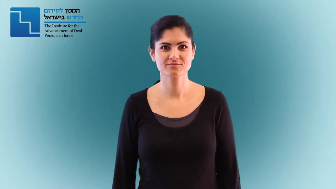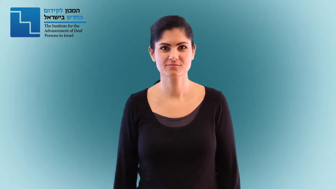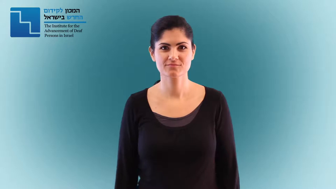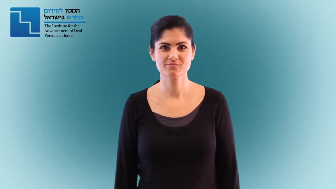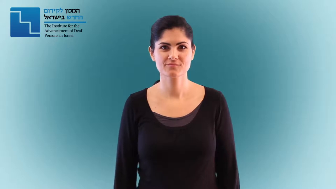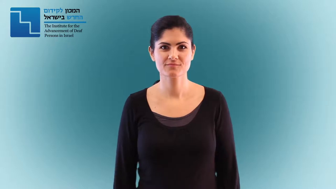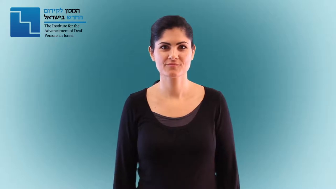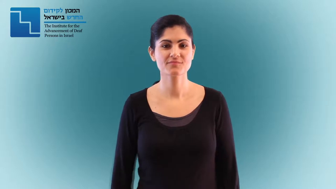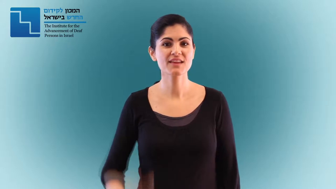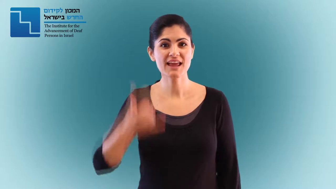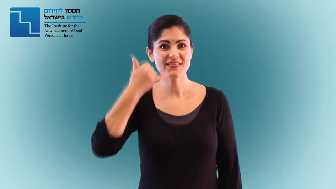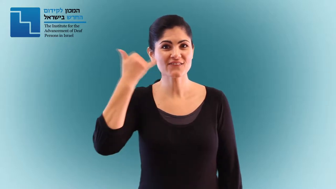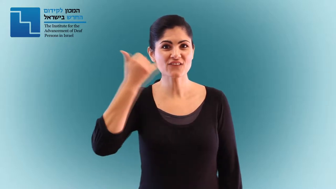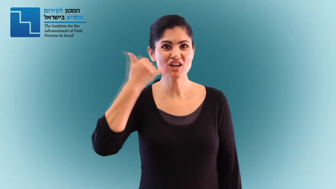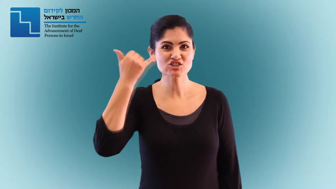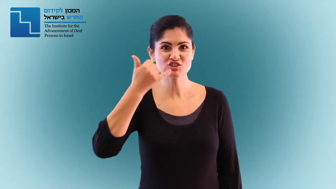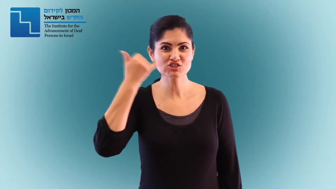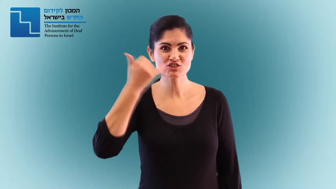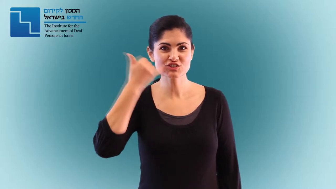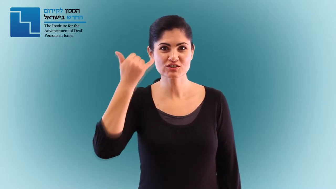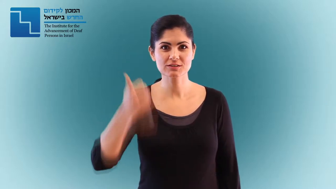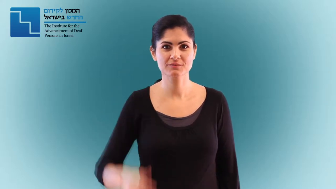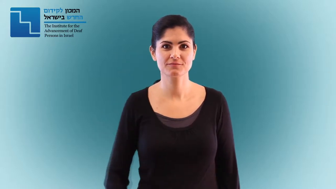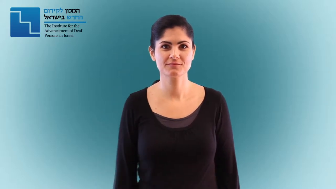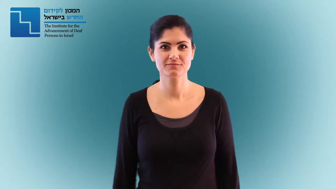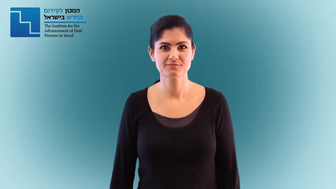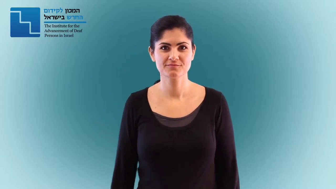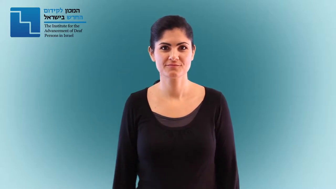דבש